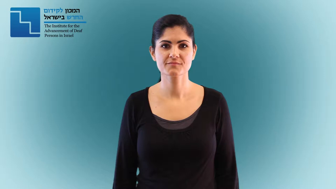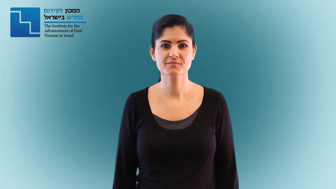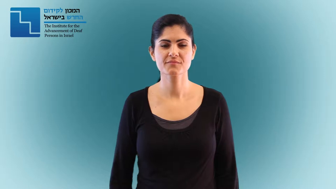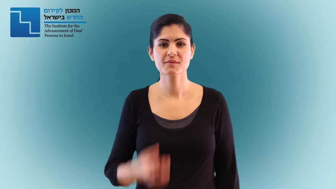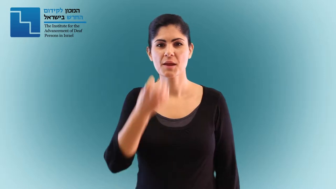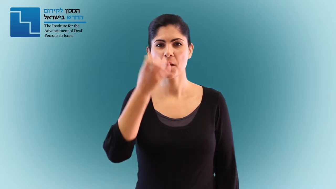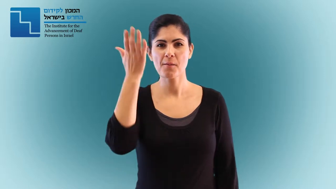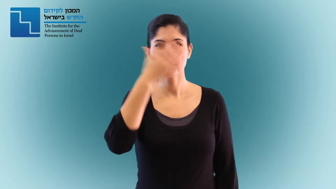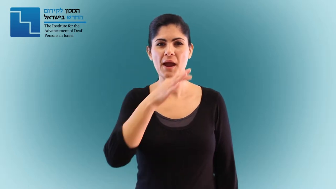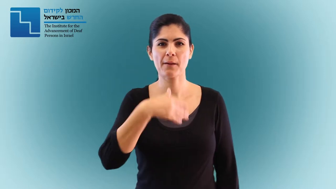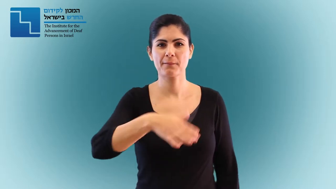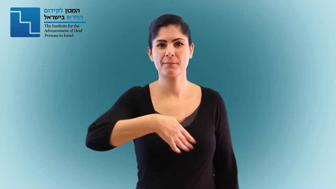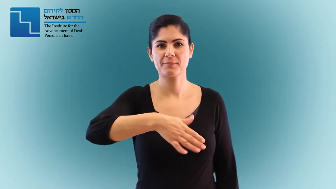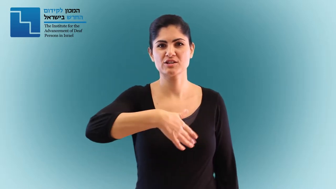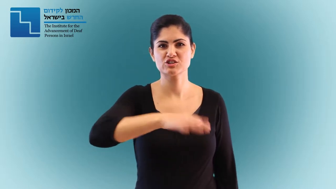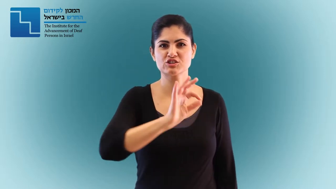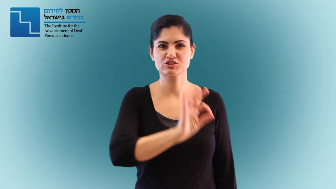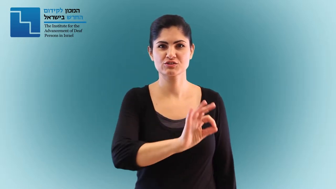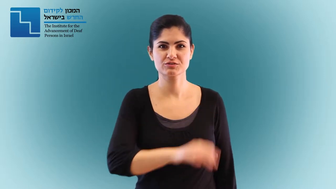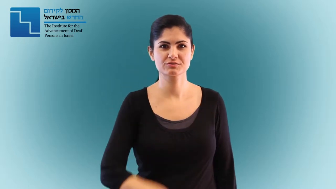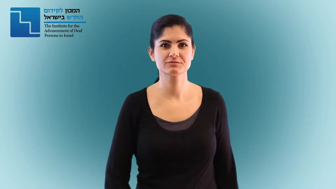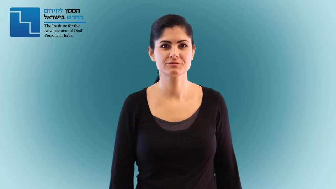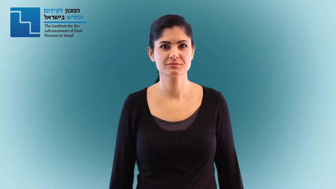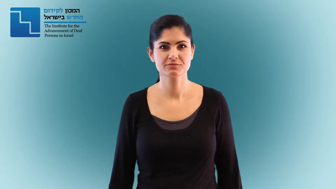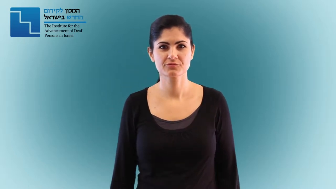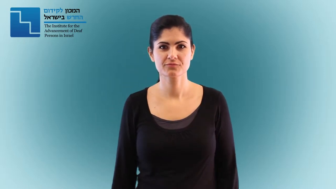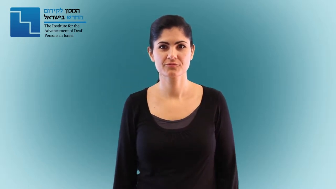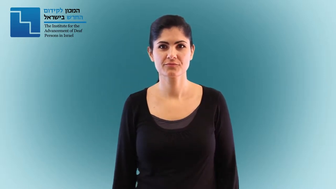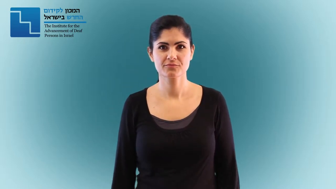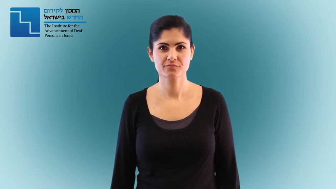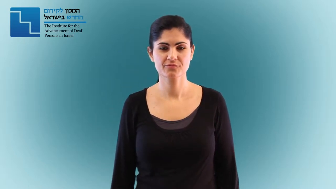פחם